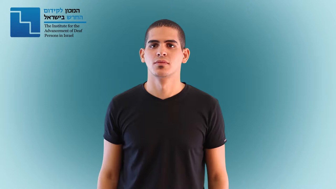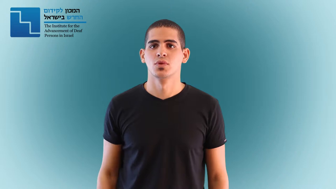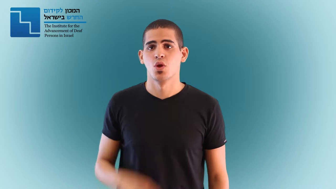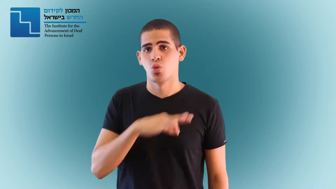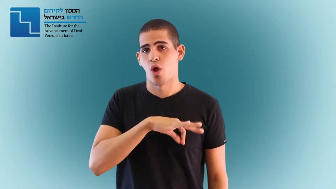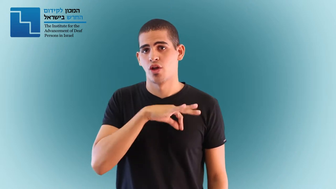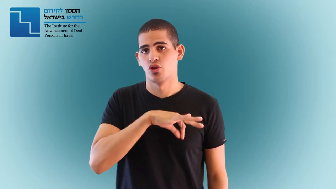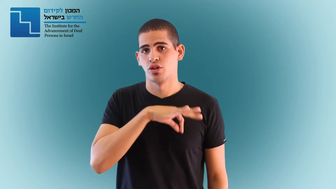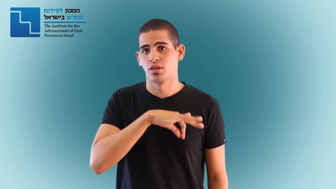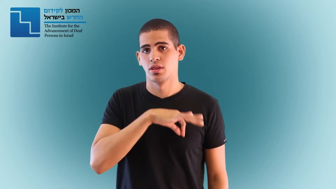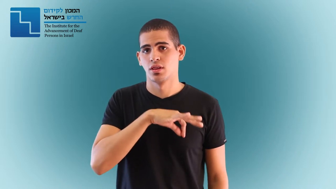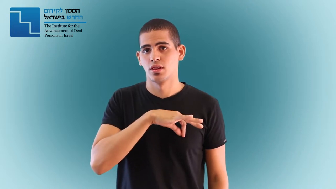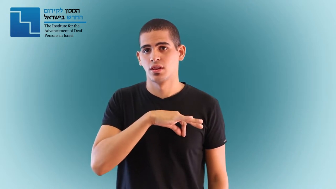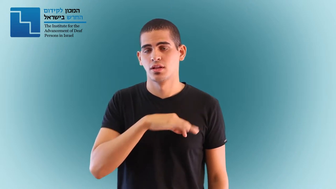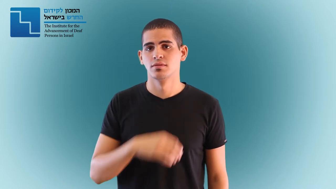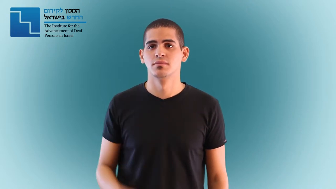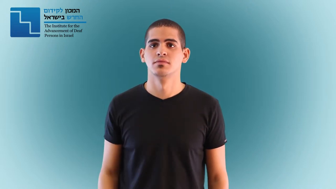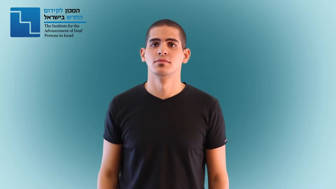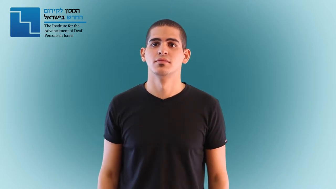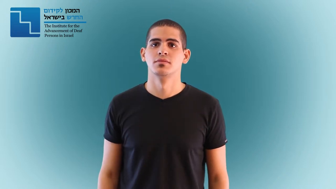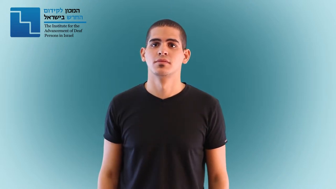תכונות